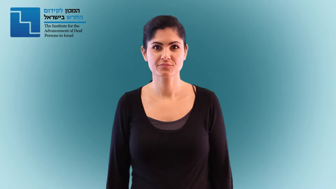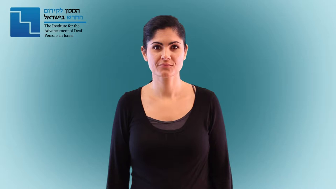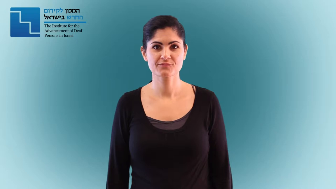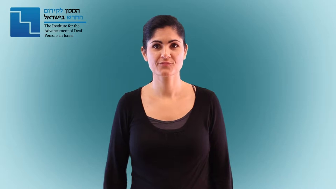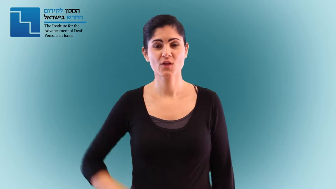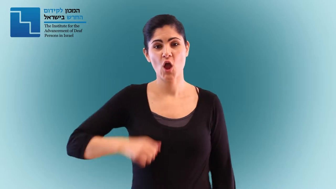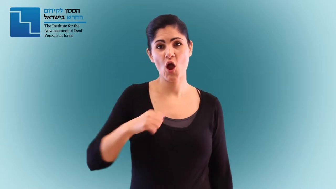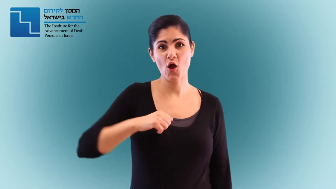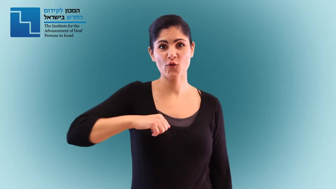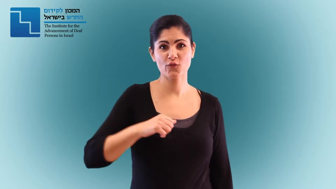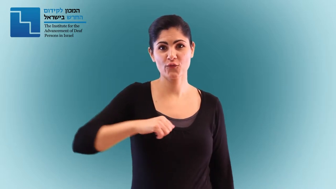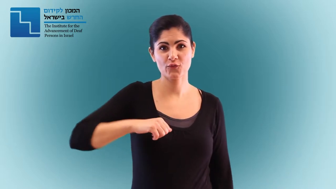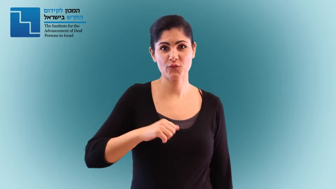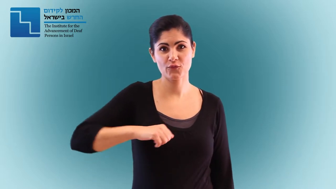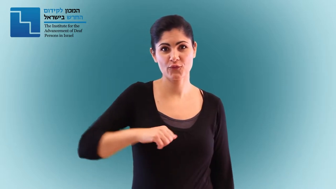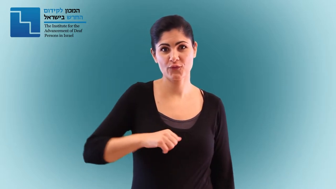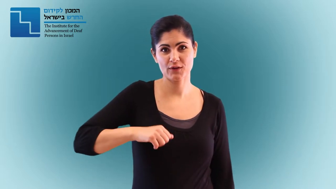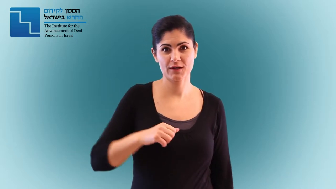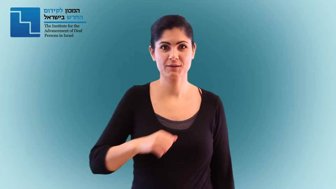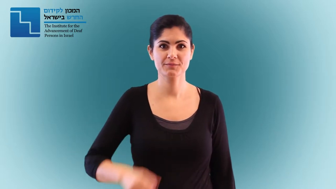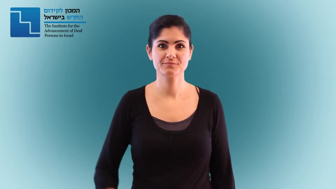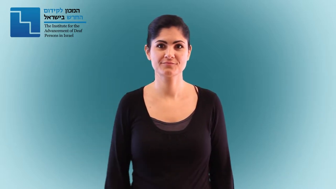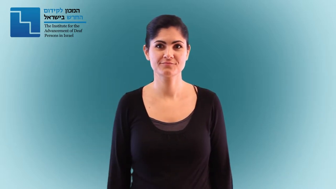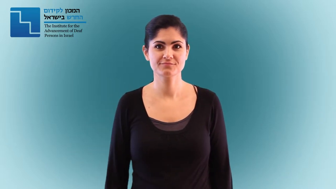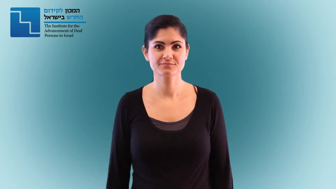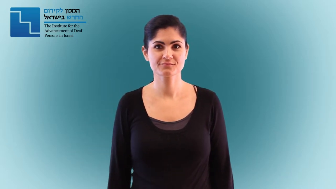עוף